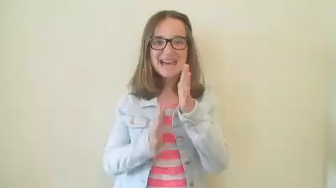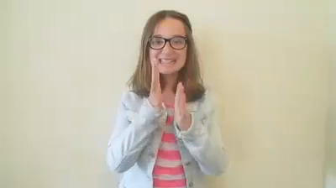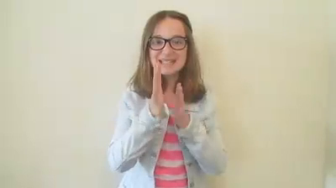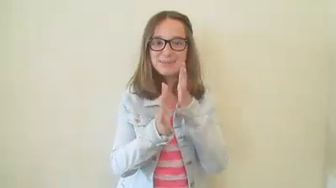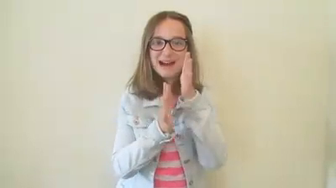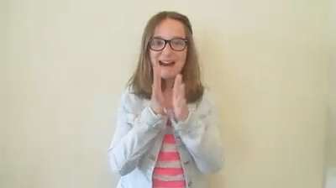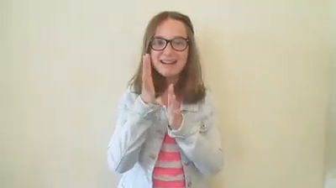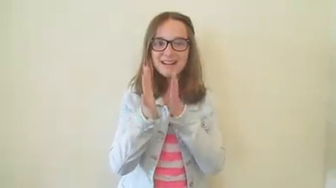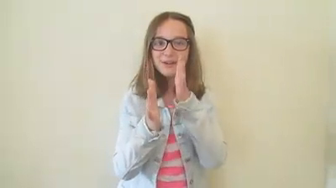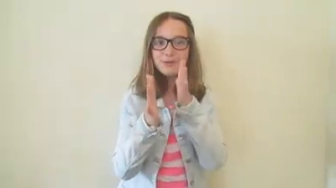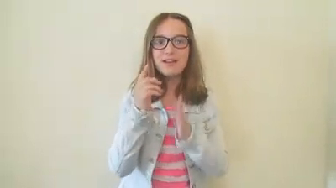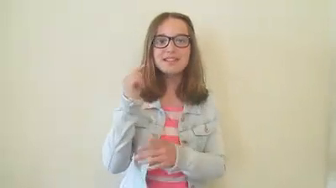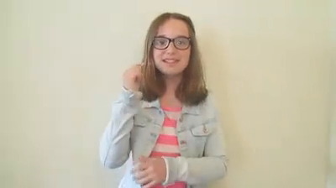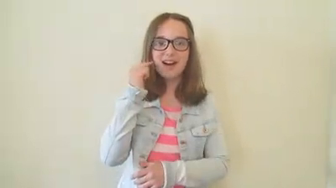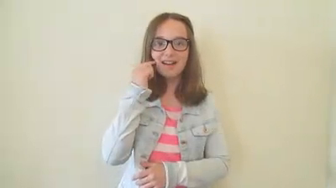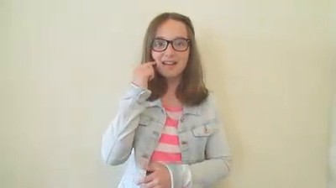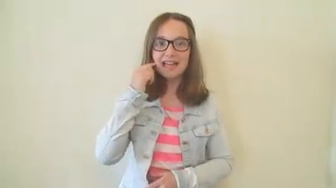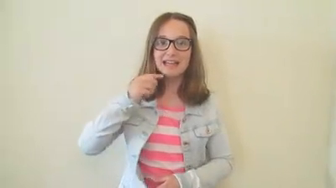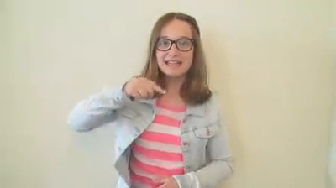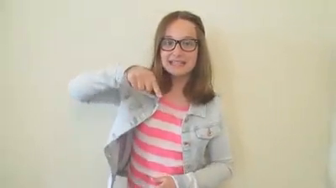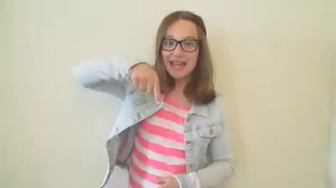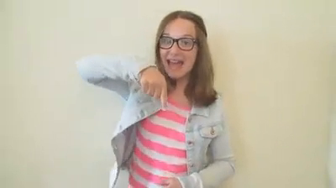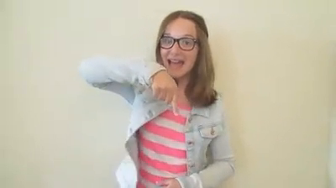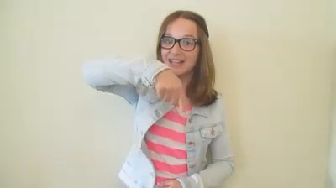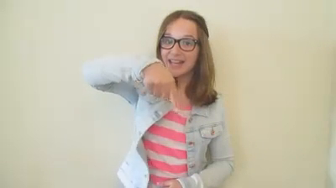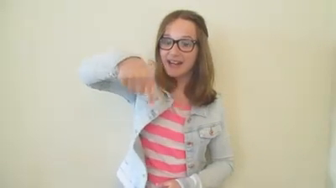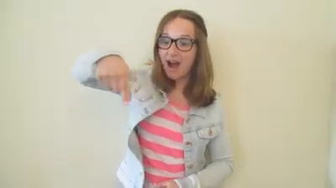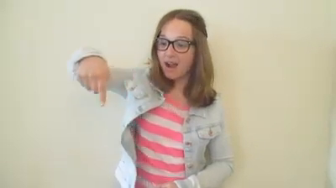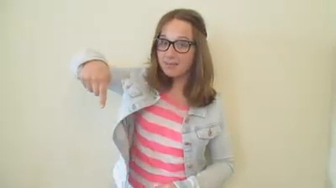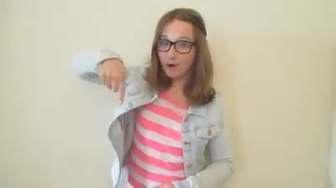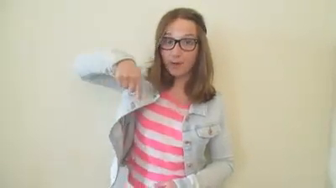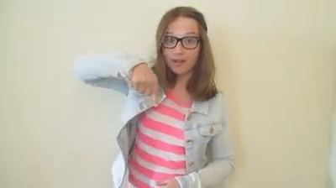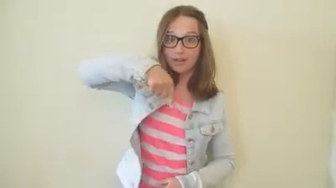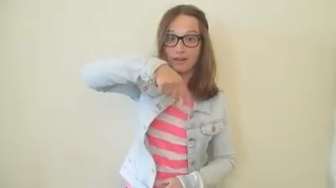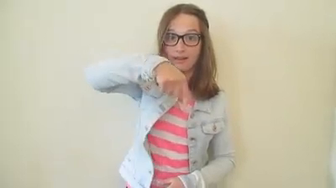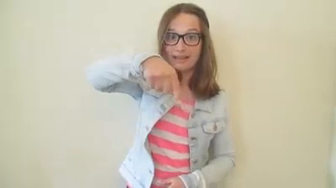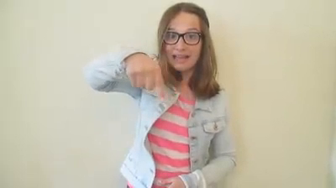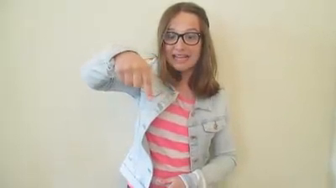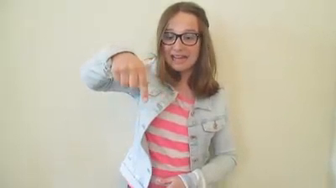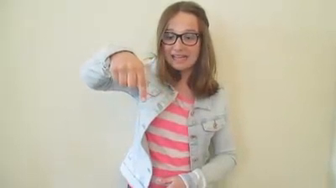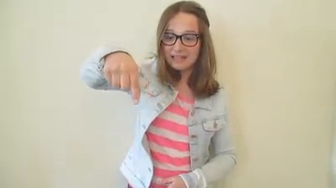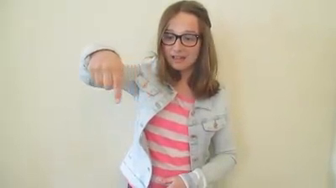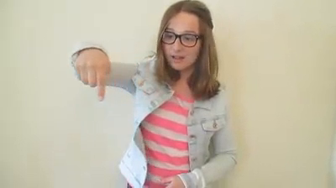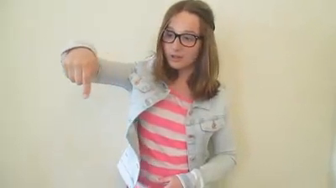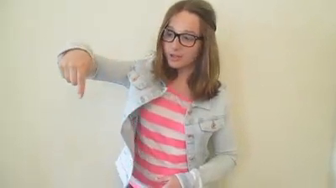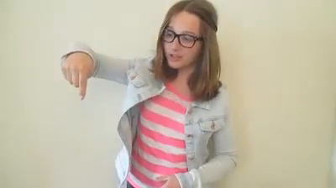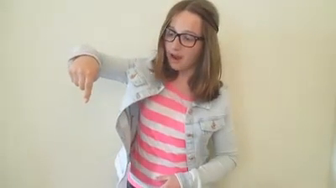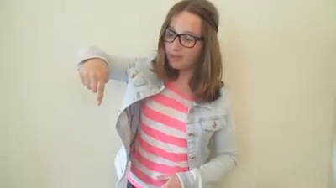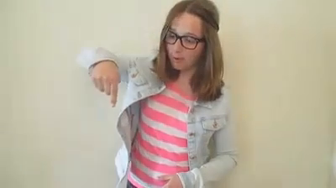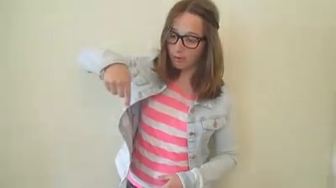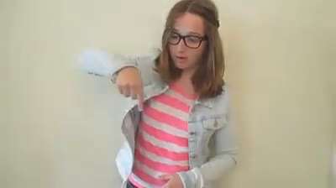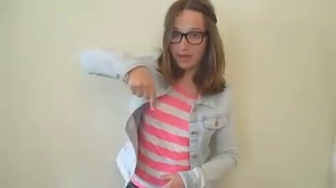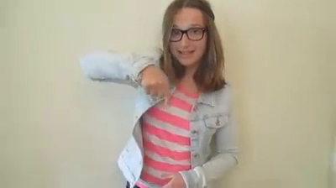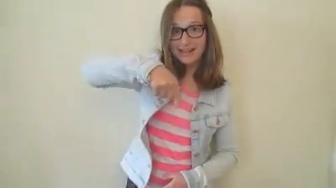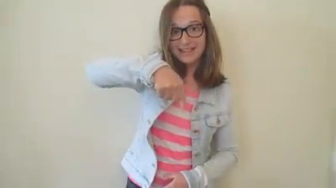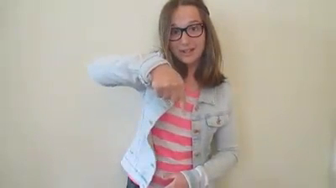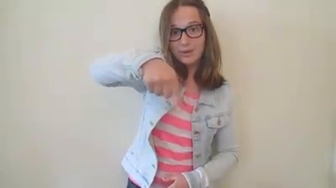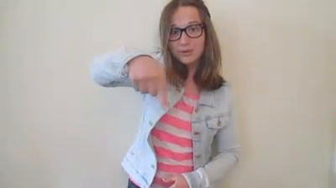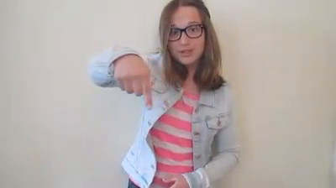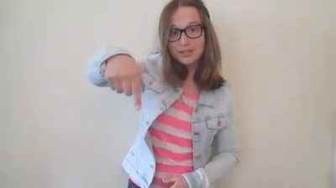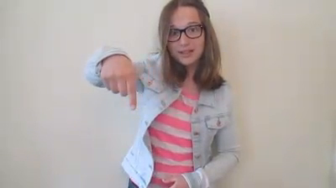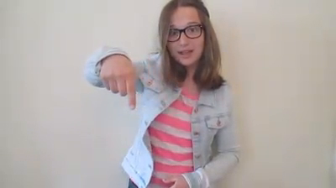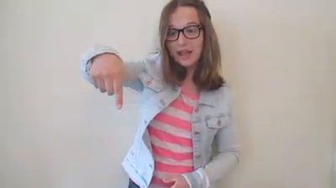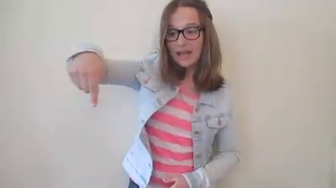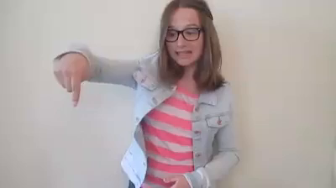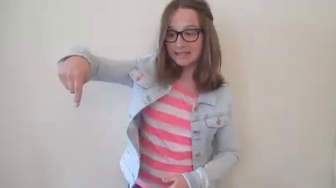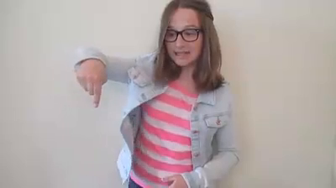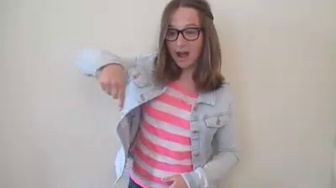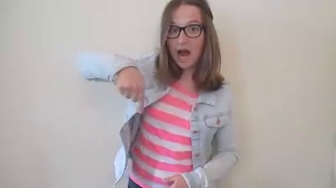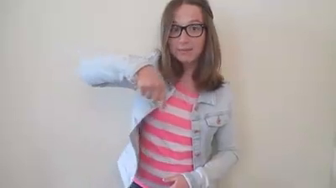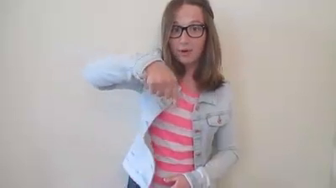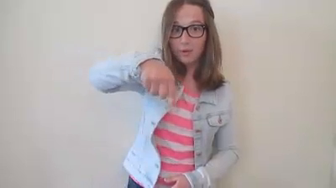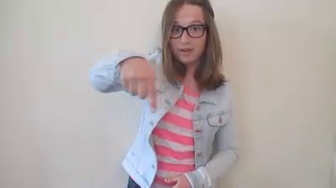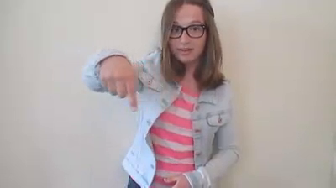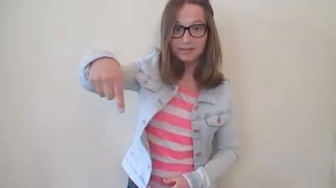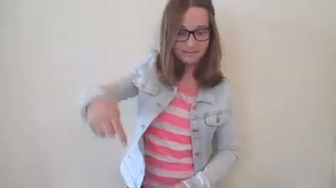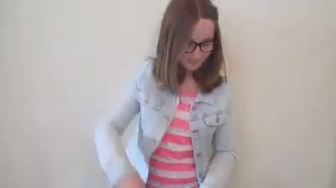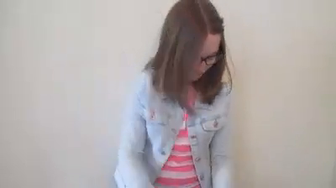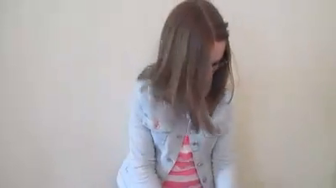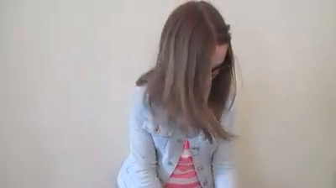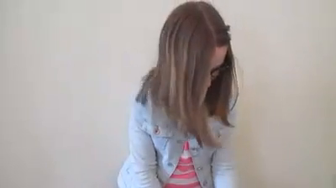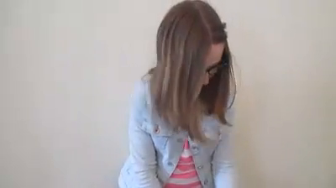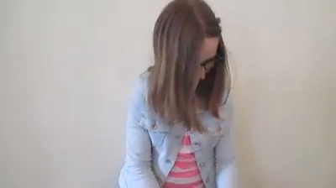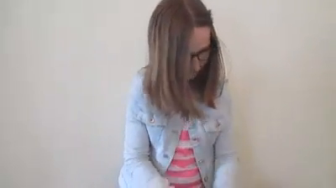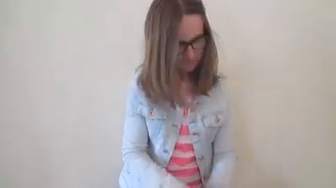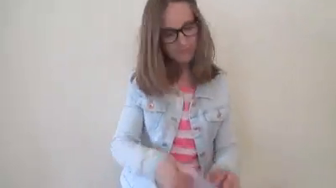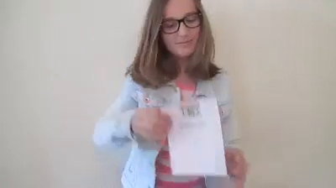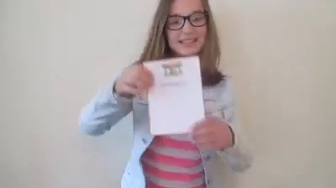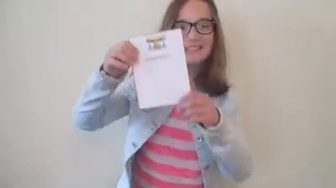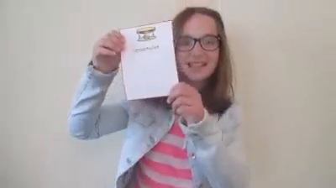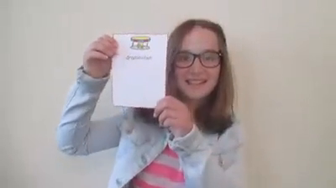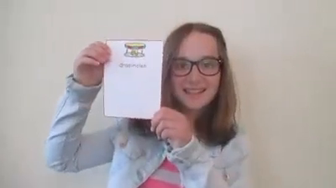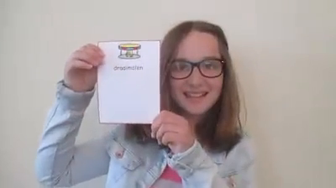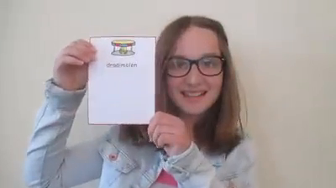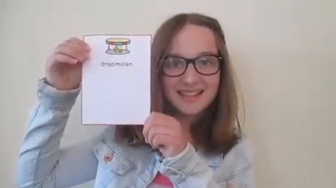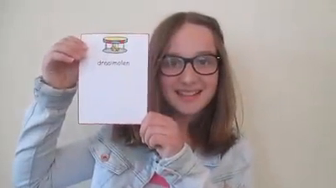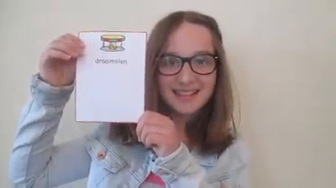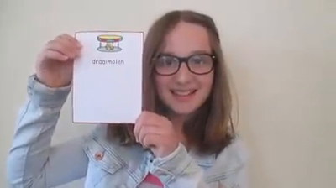Draaimolen